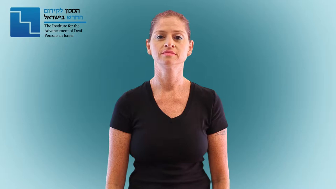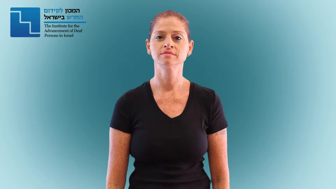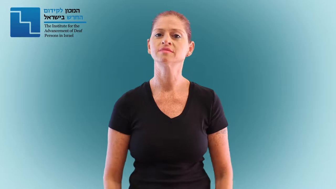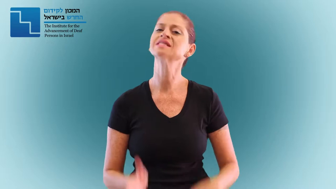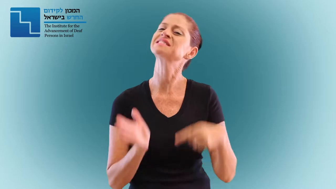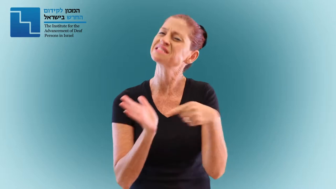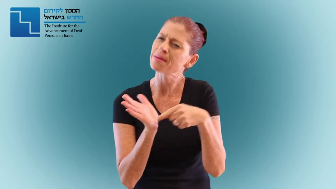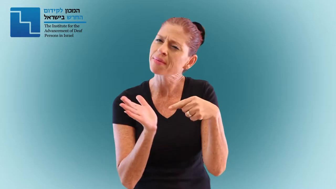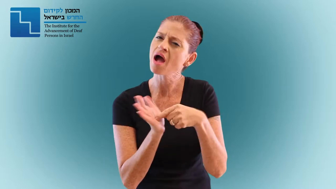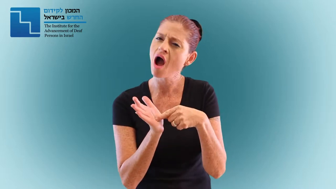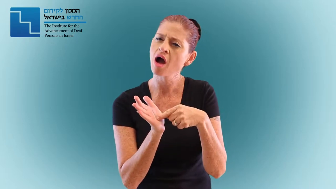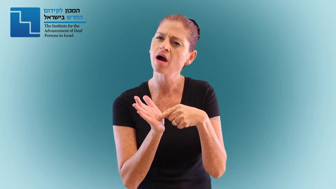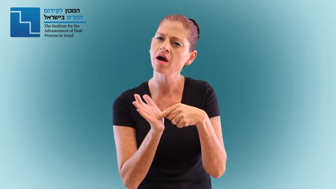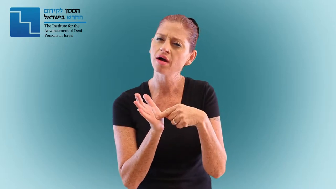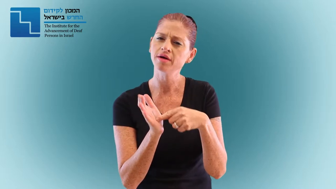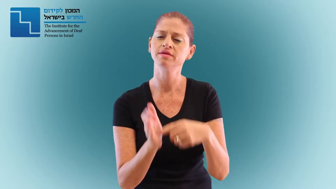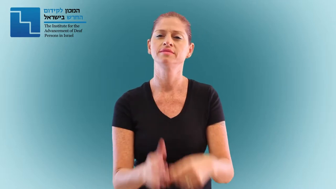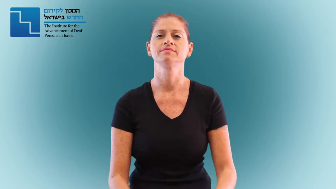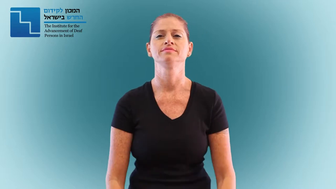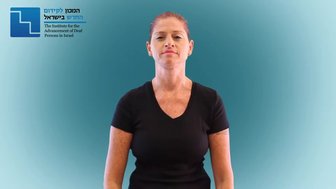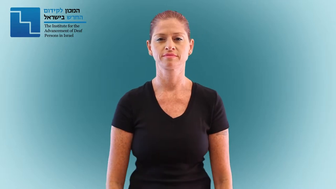סיבה